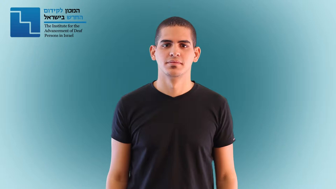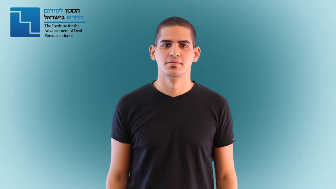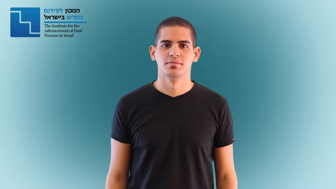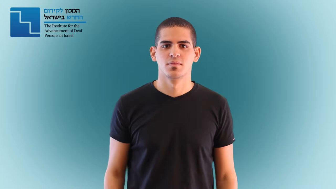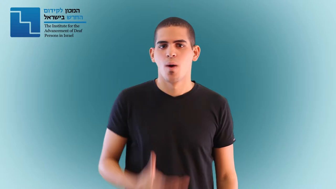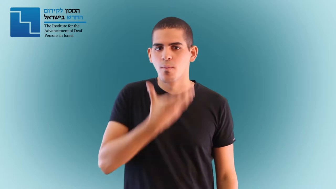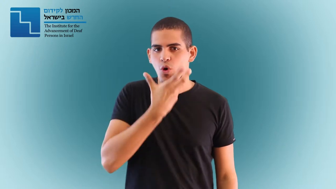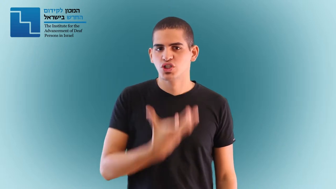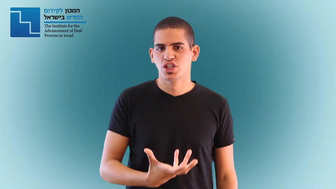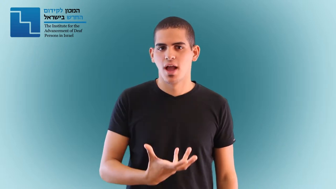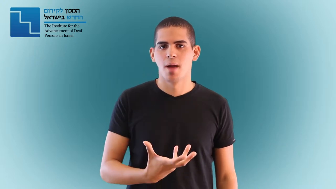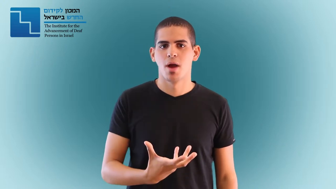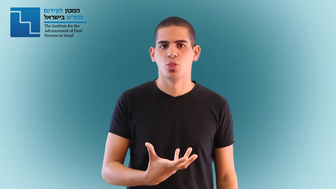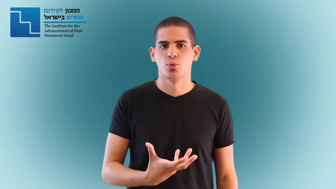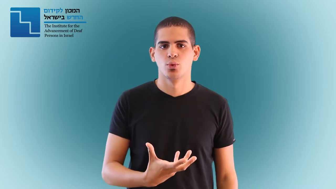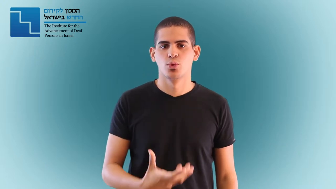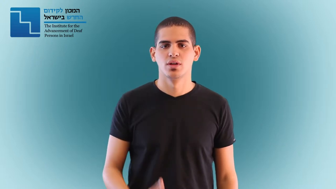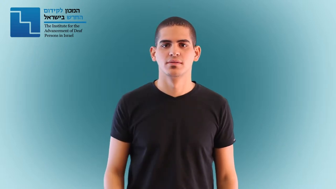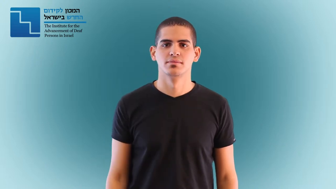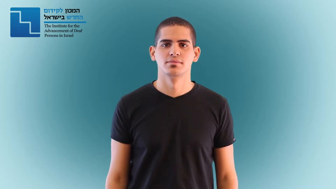משה רבנו